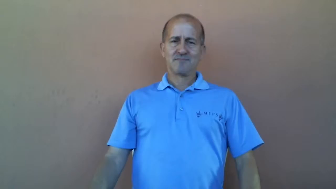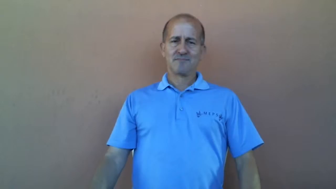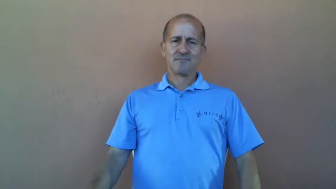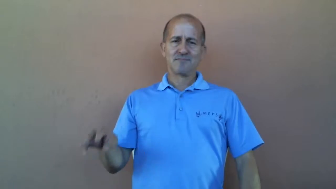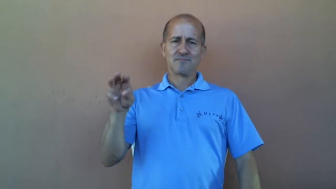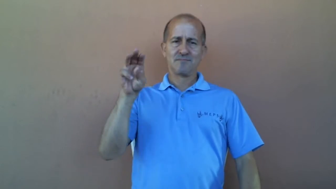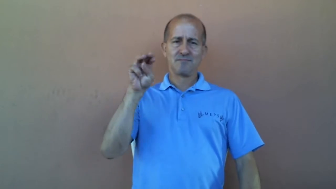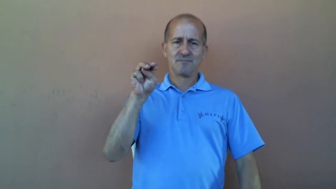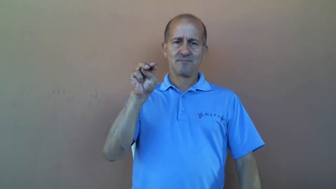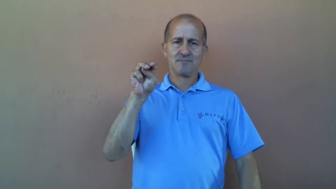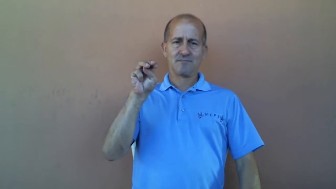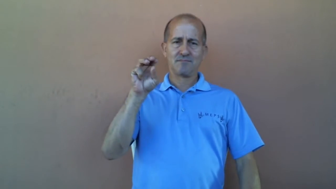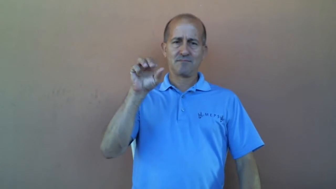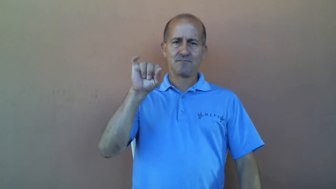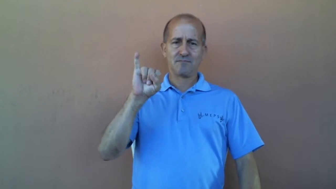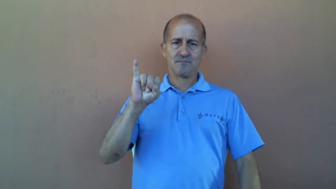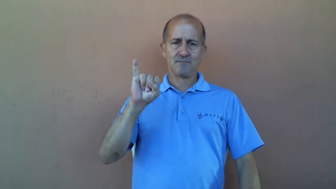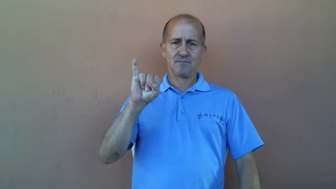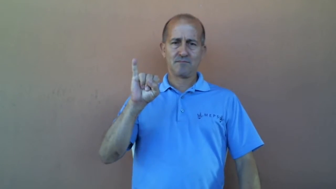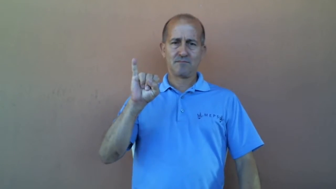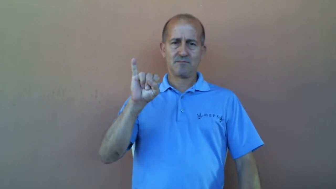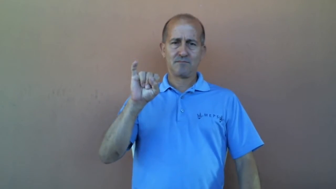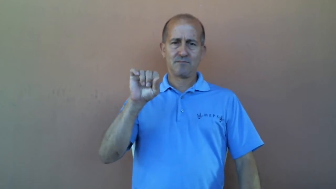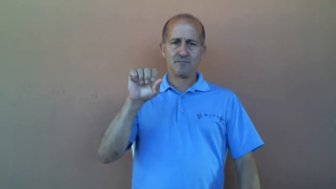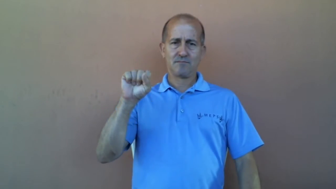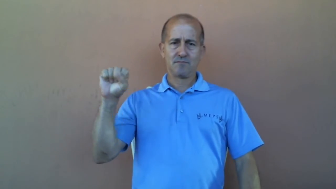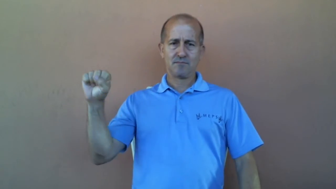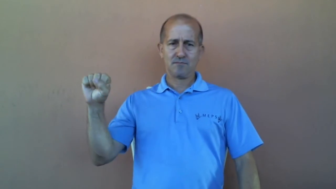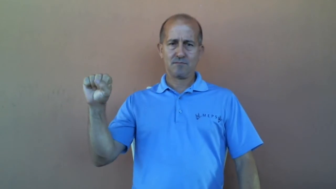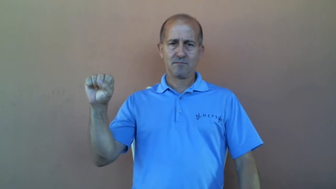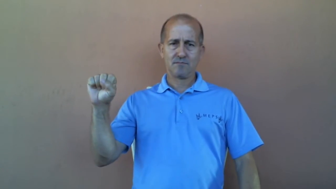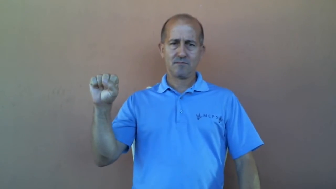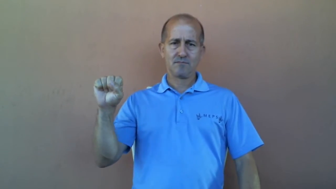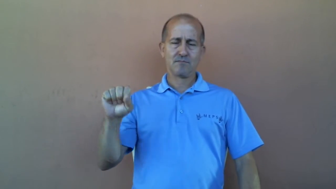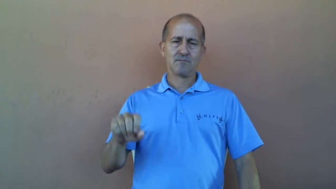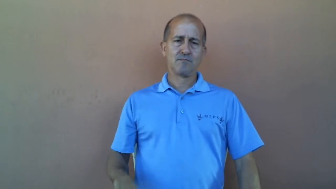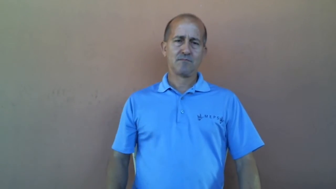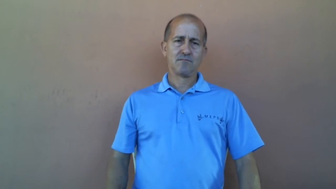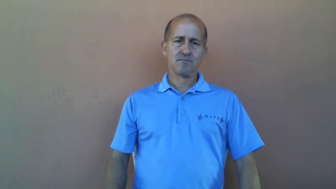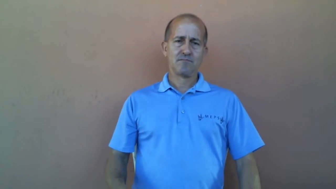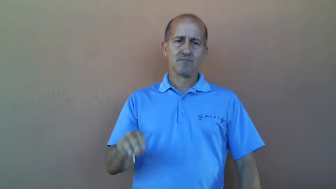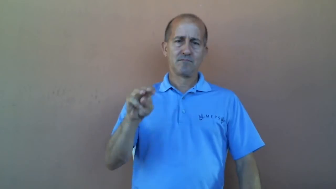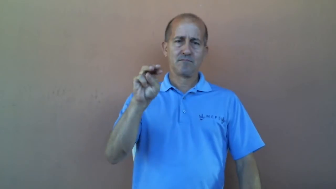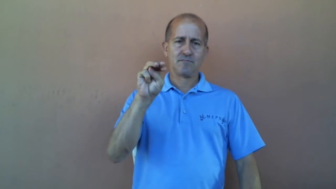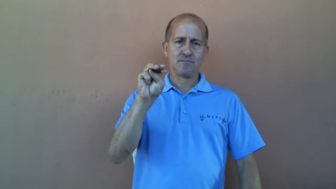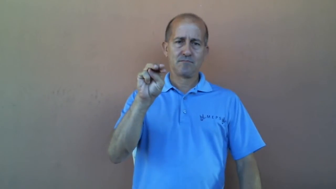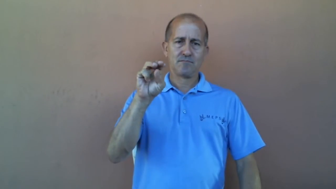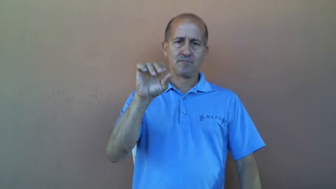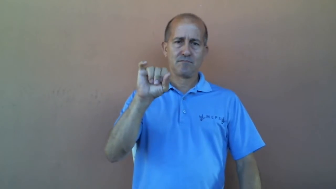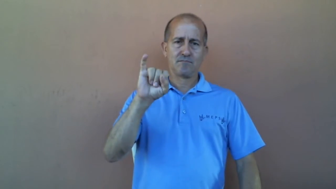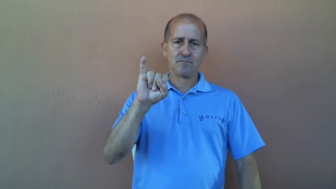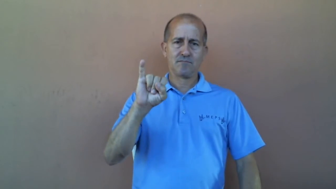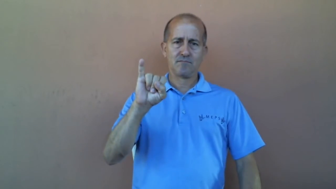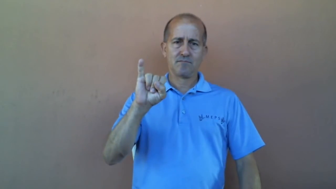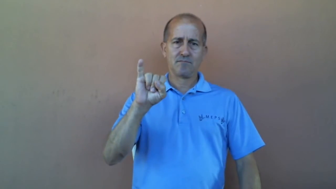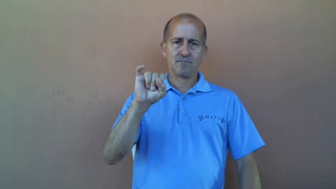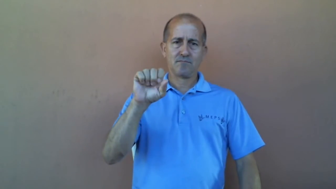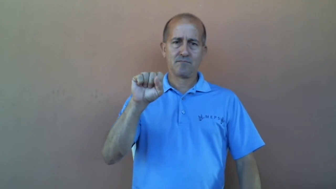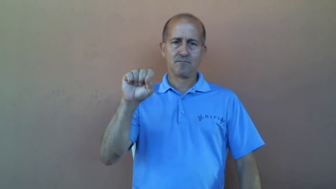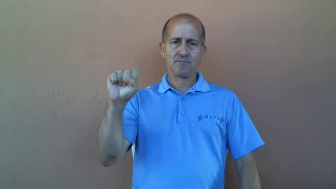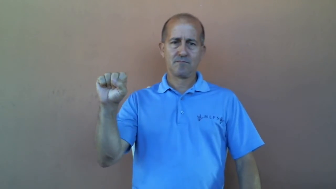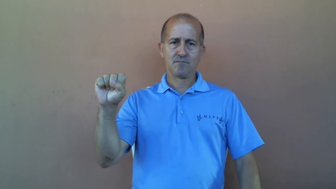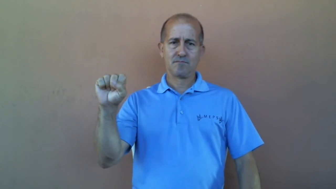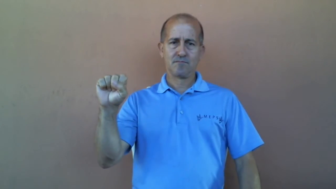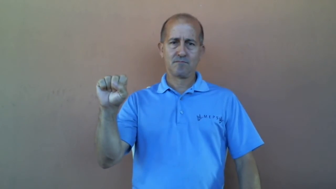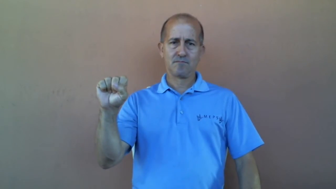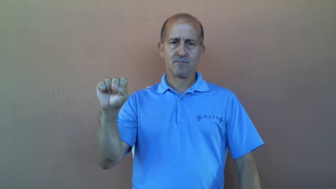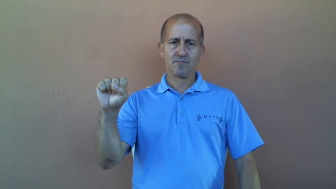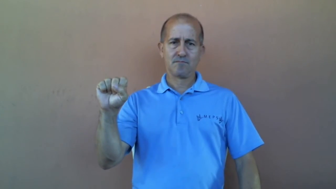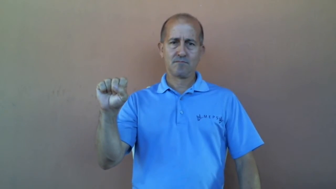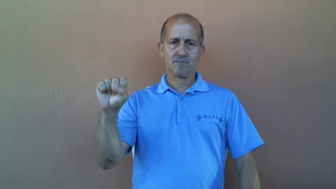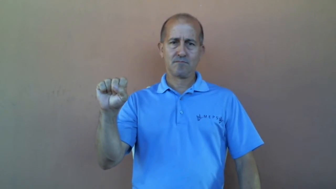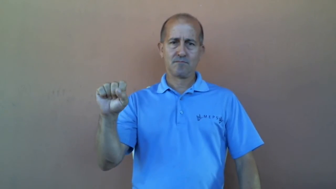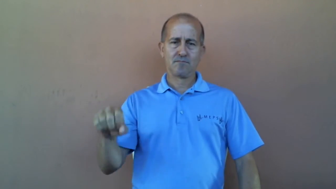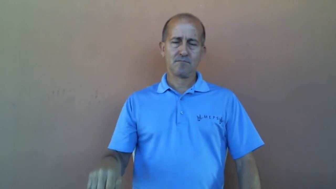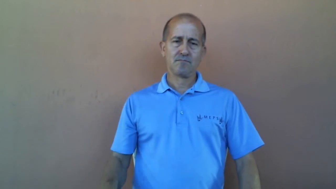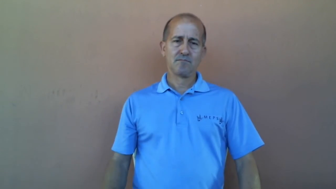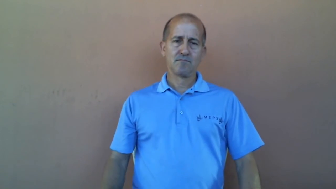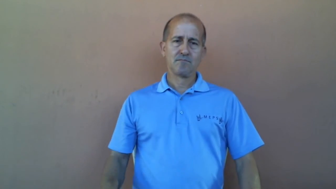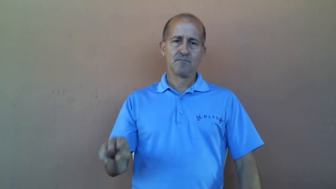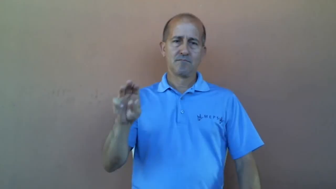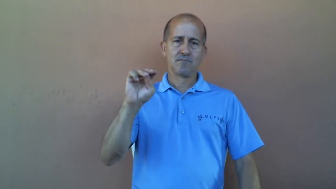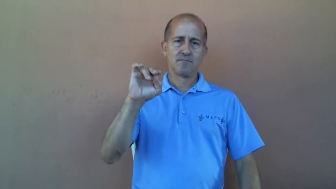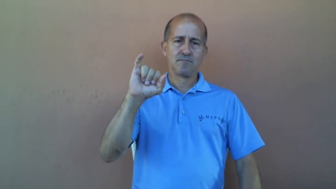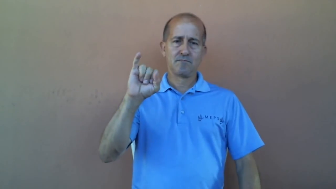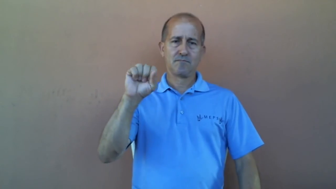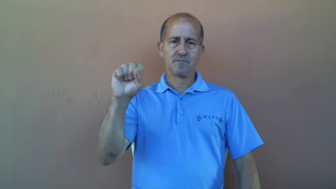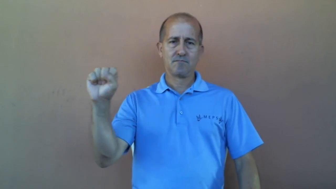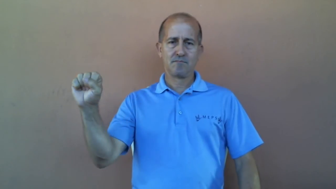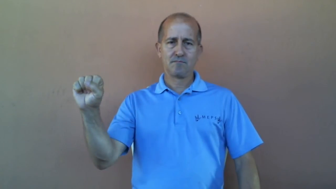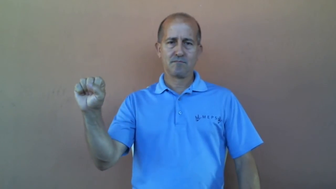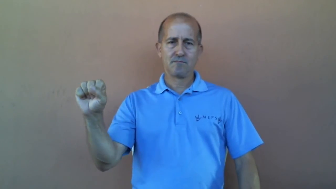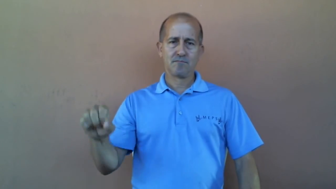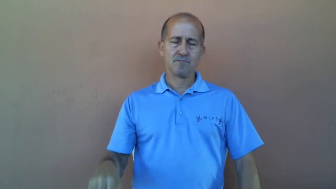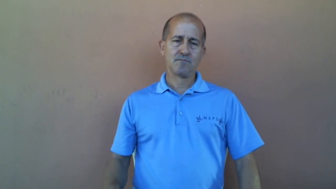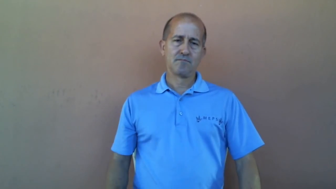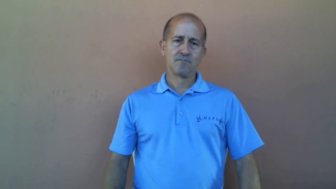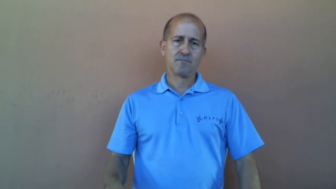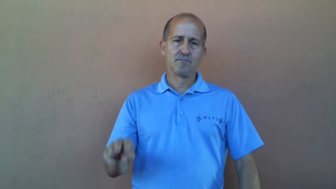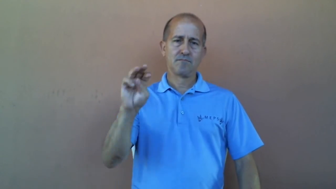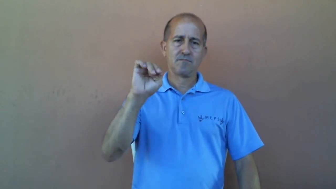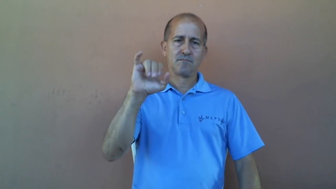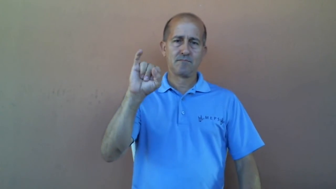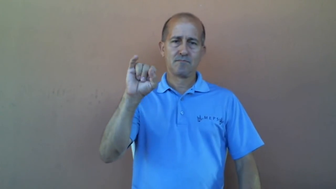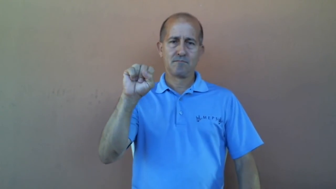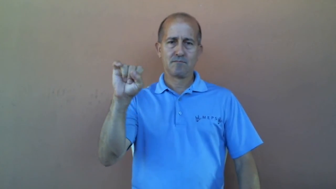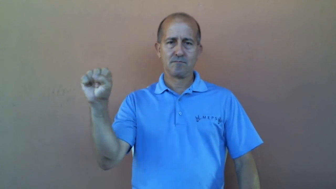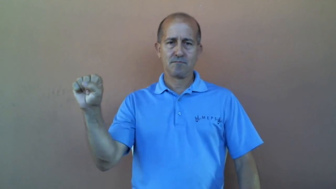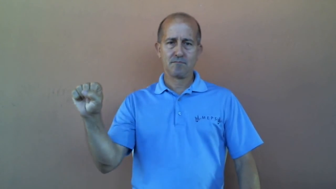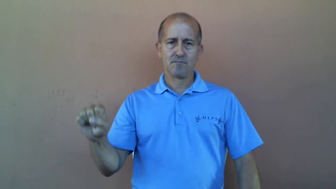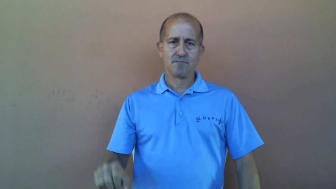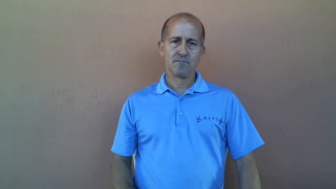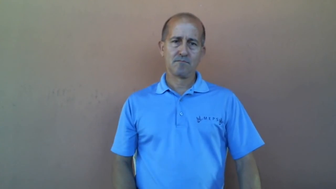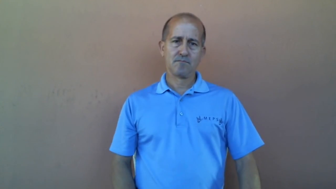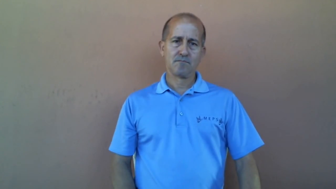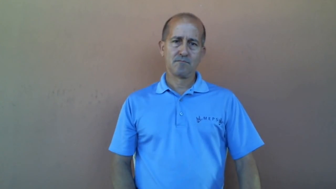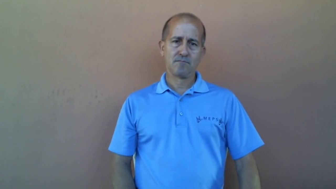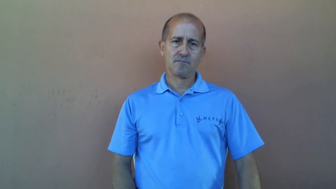Mississippi